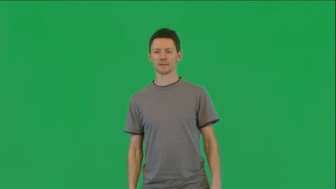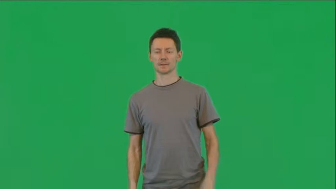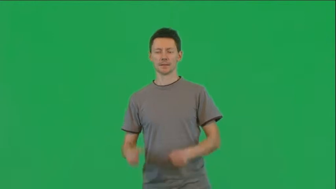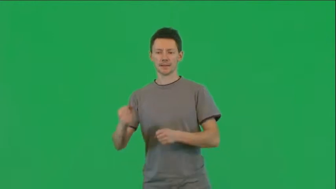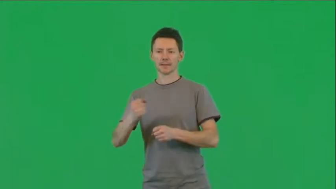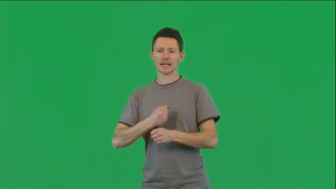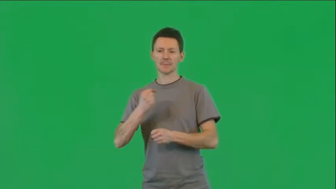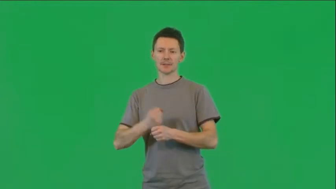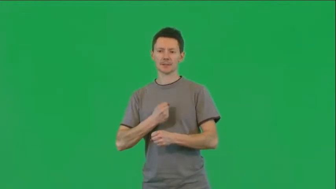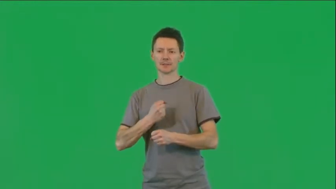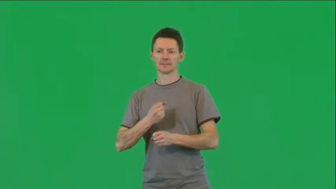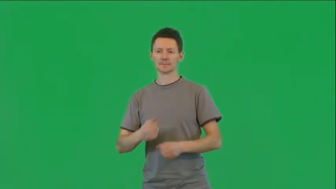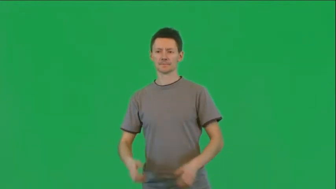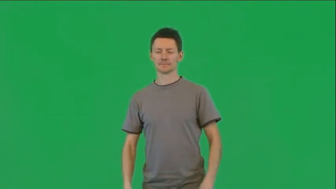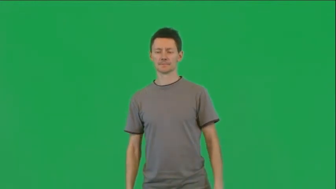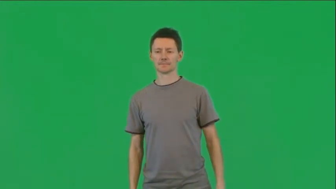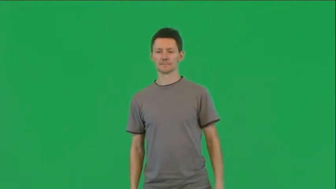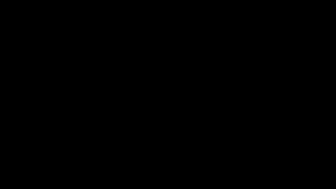kamień